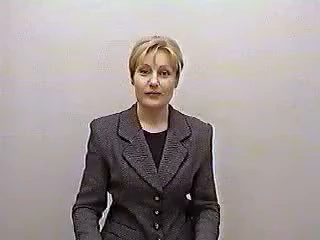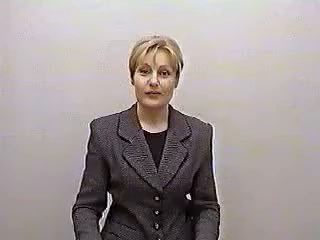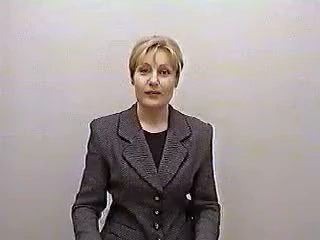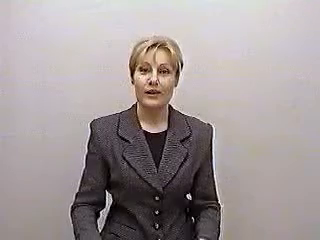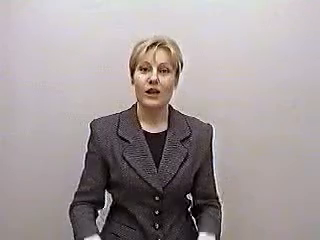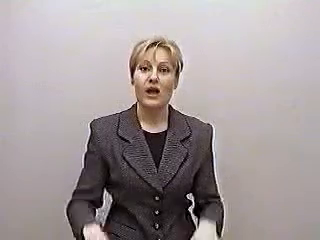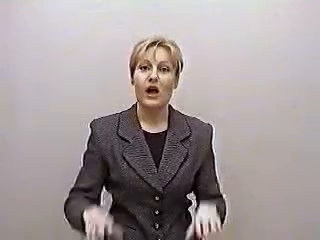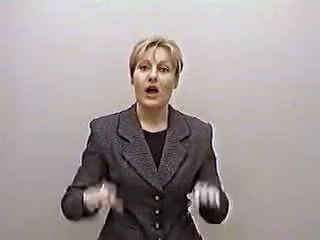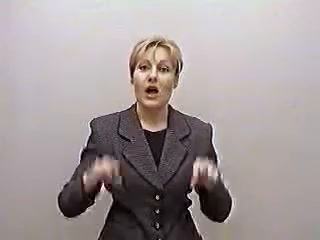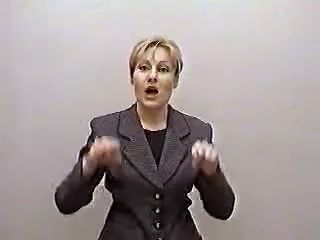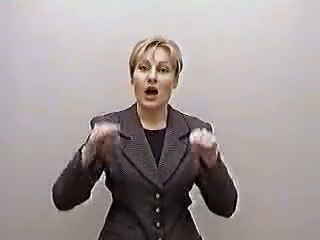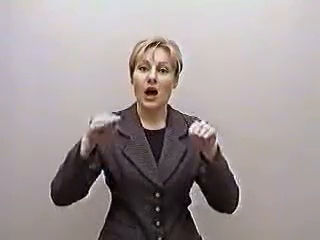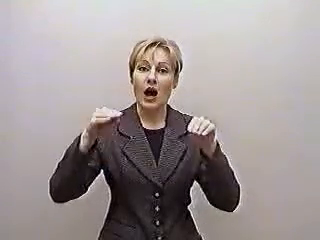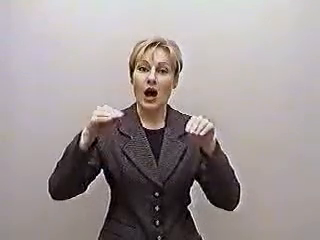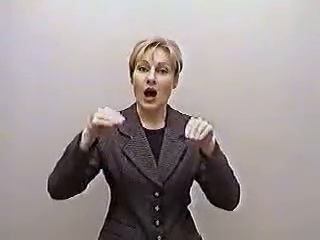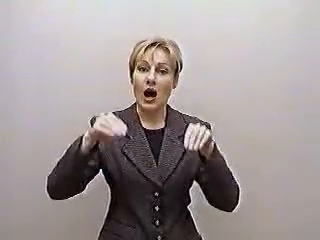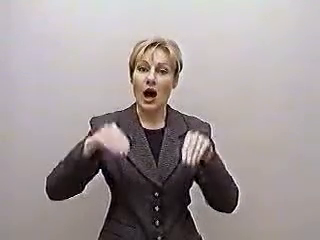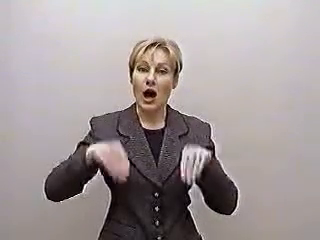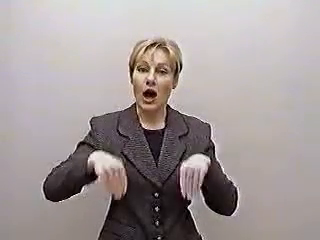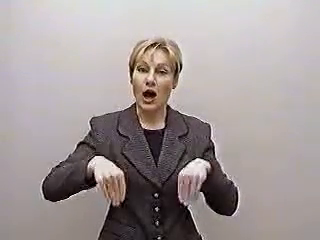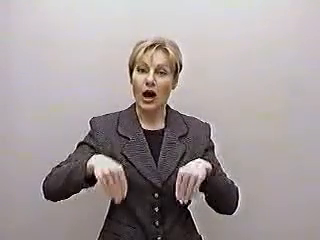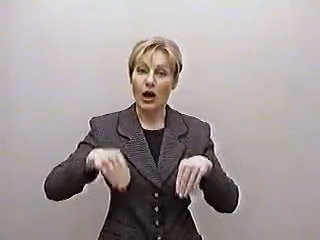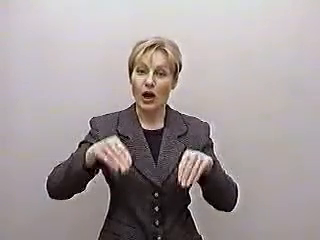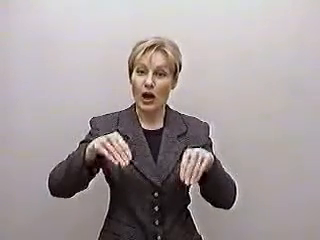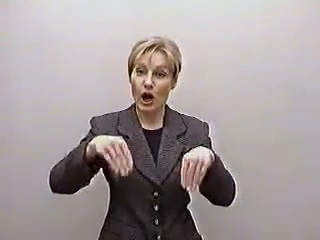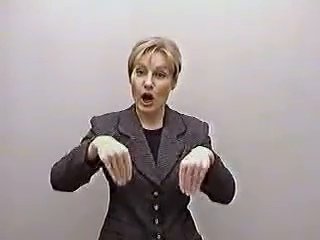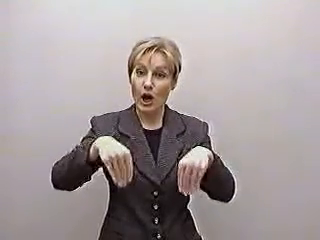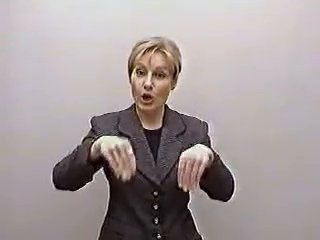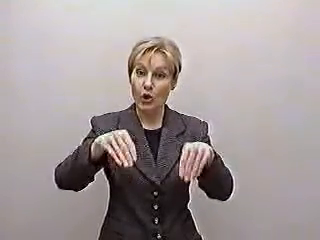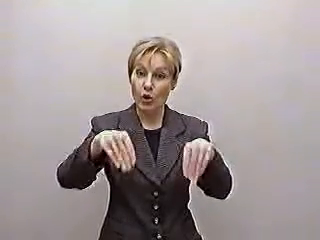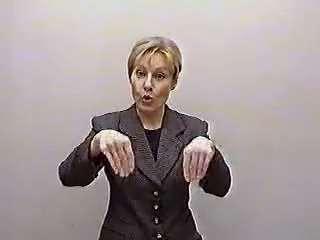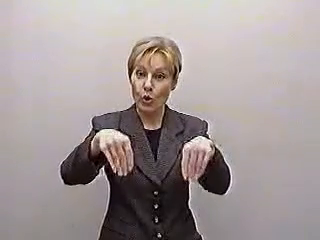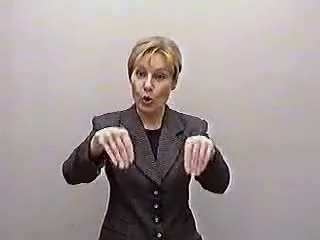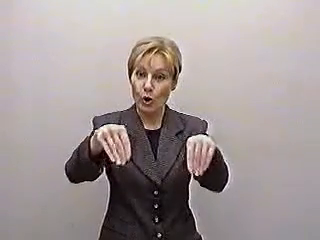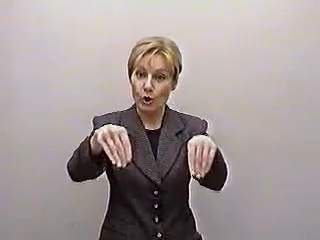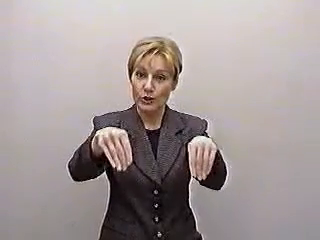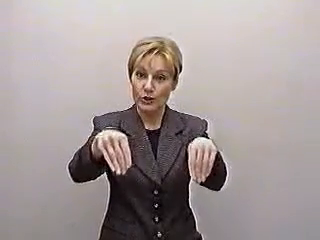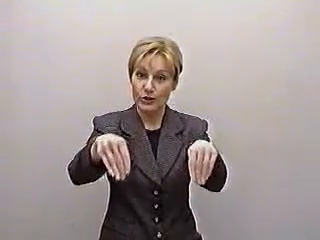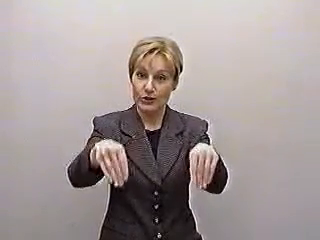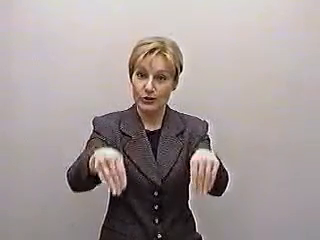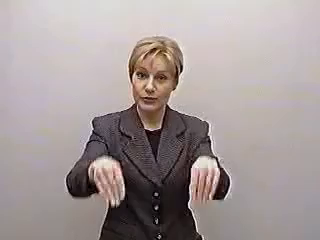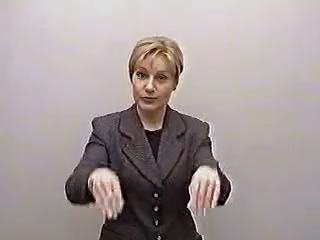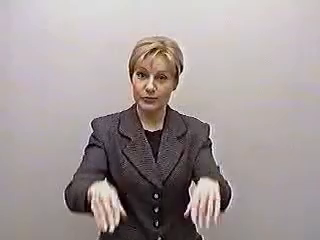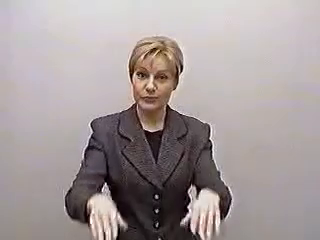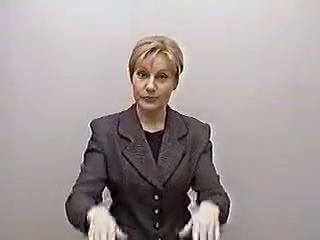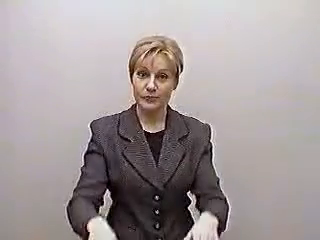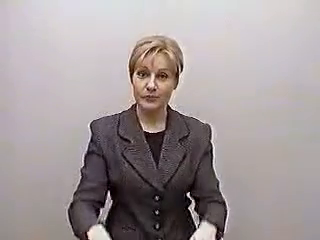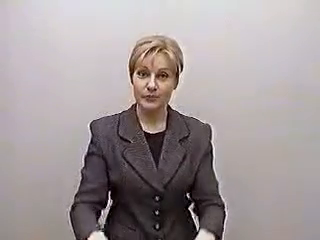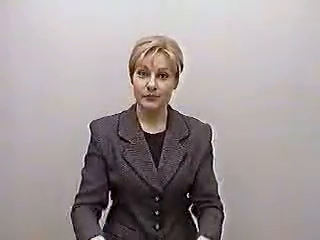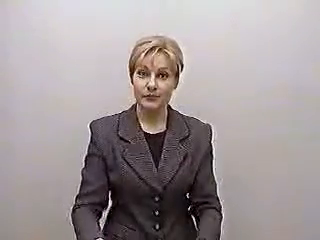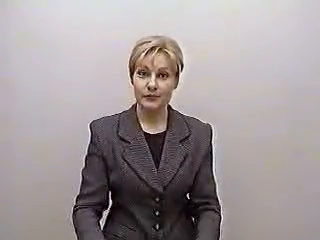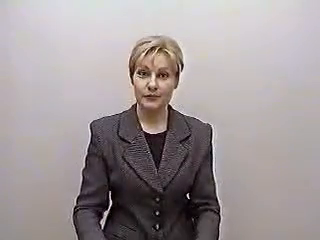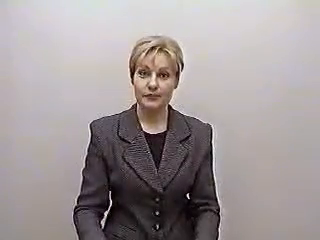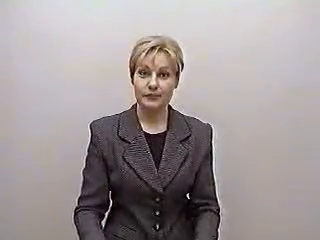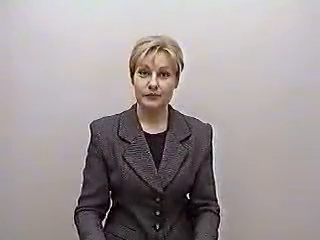огород